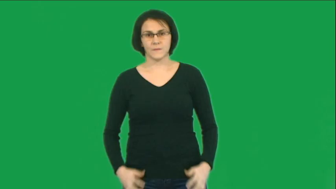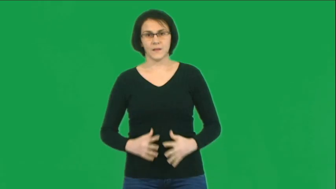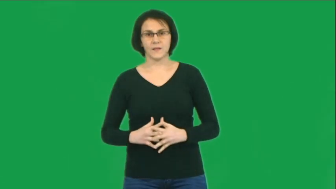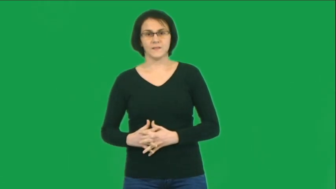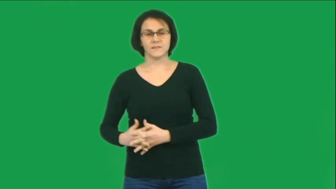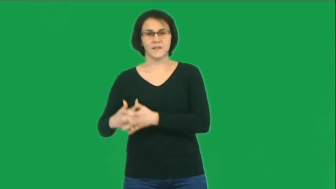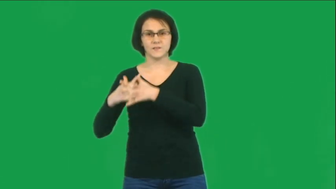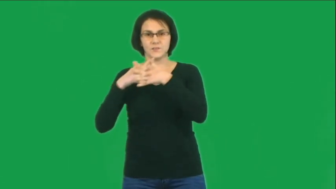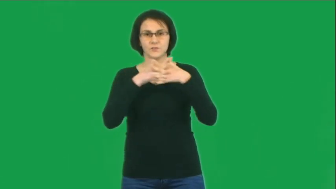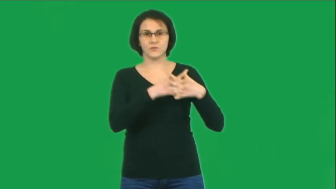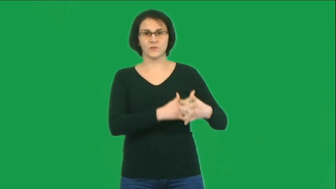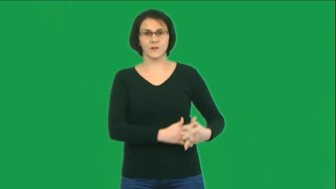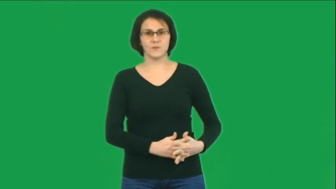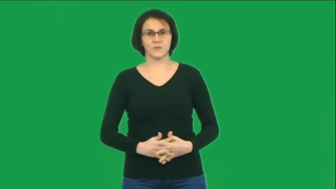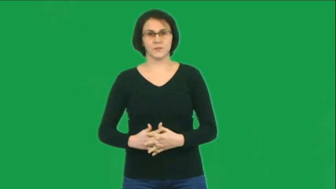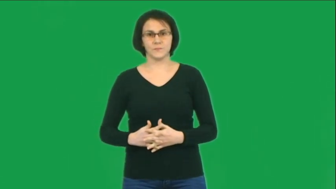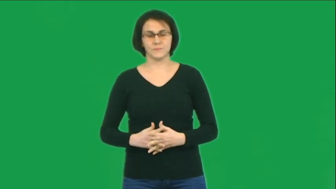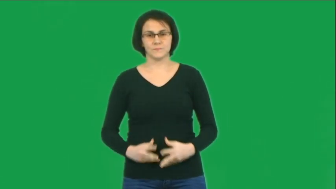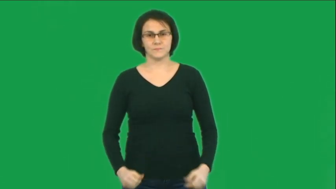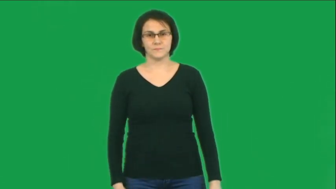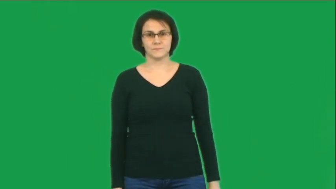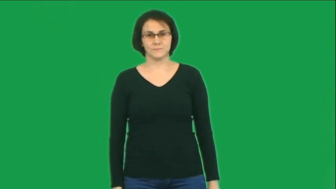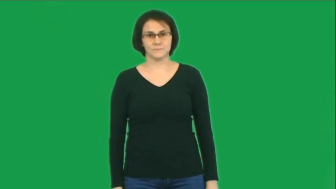Stany Zjednoczone Ameryki